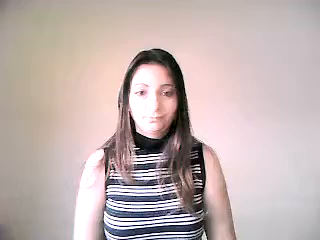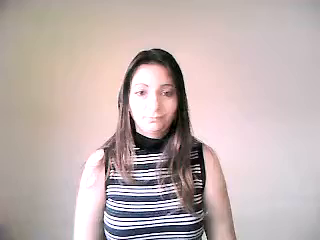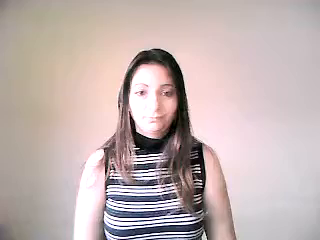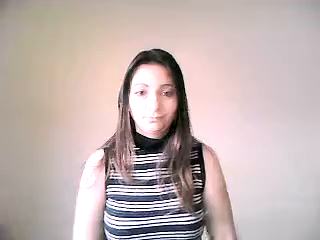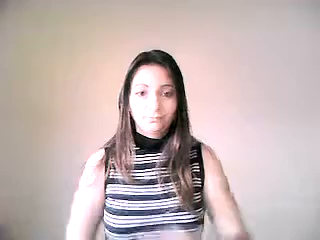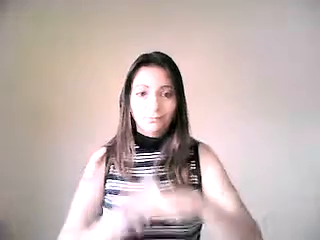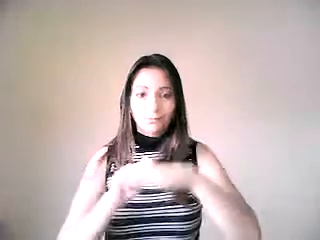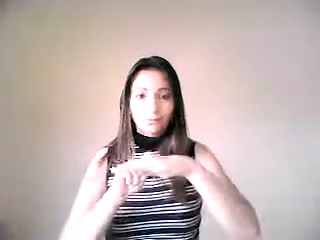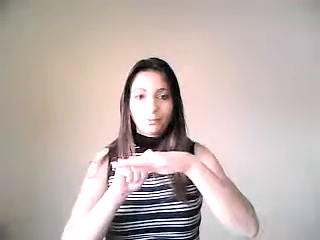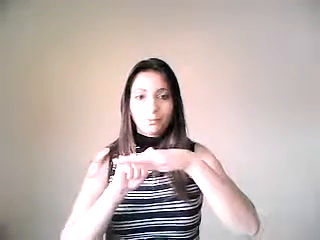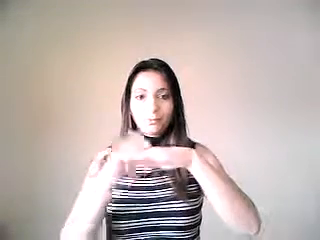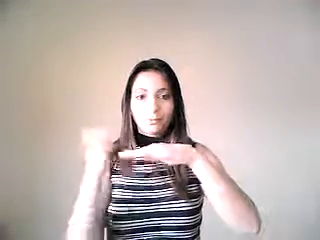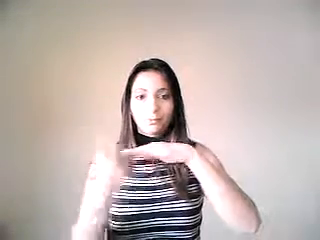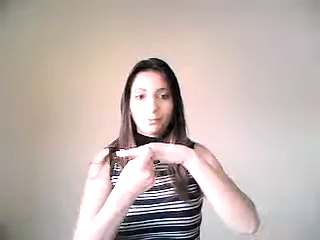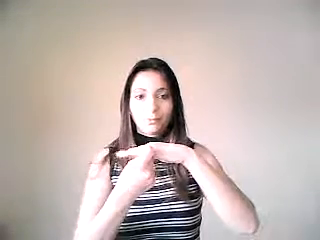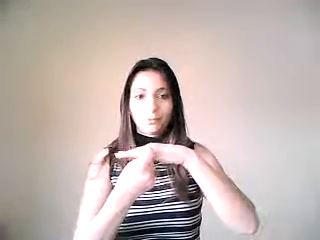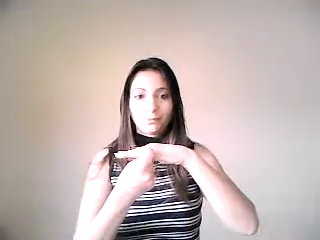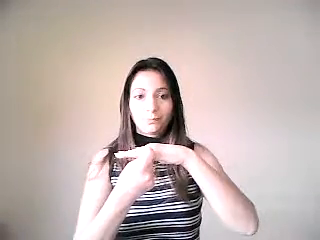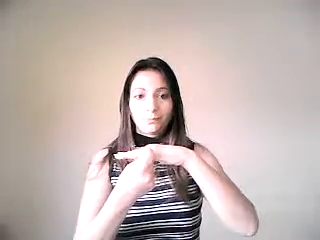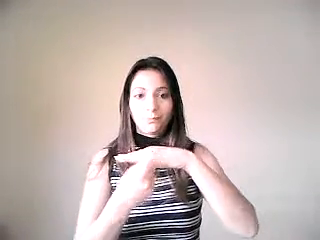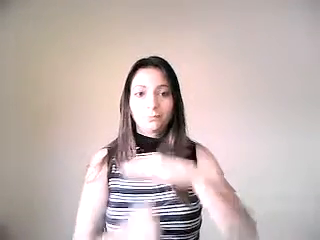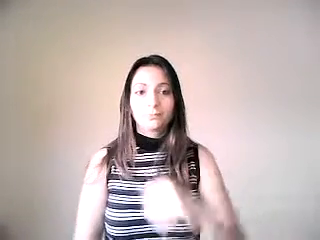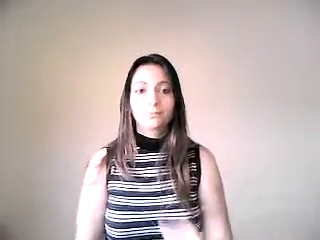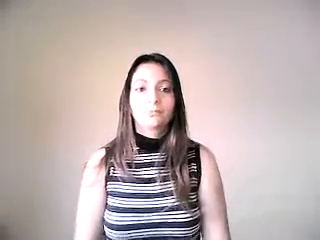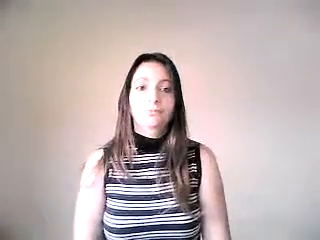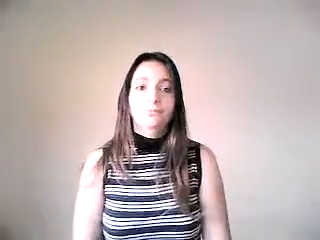Chaussure